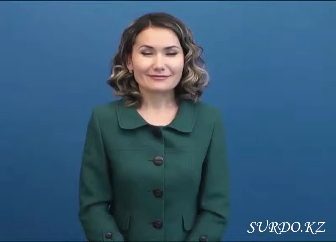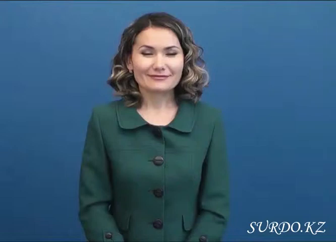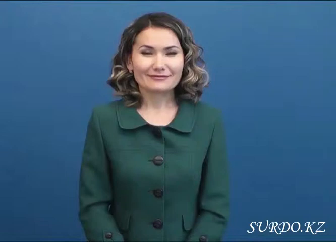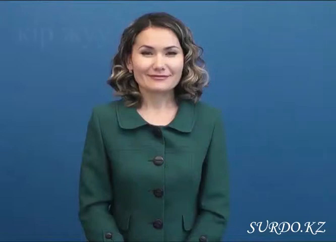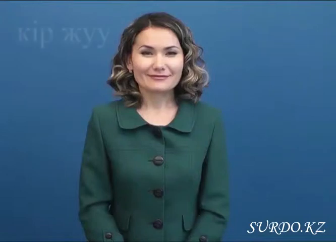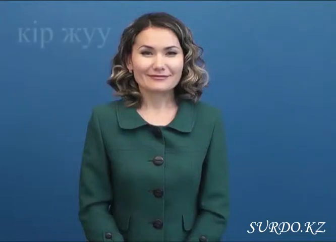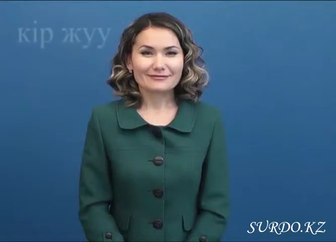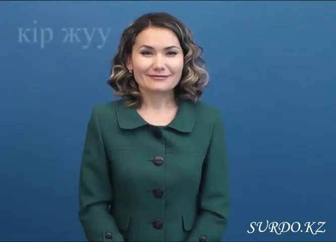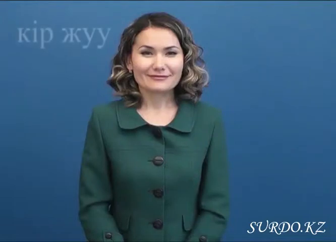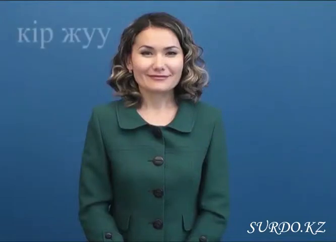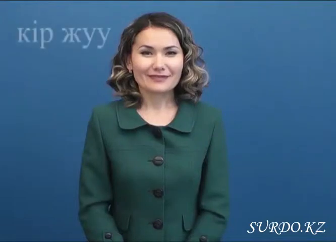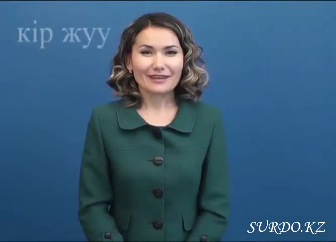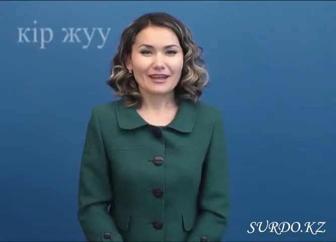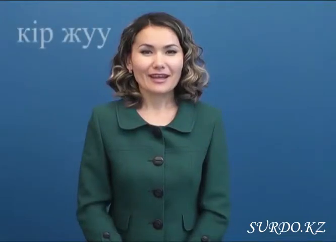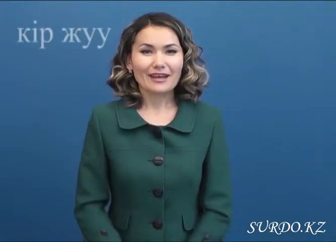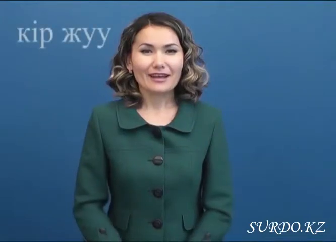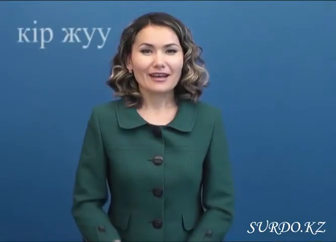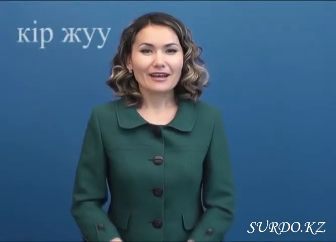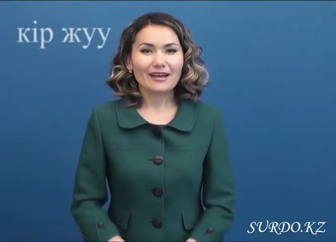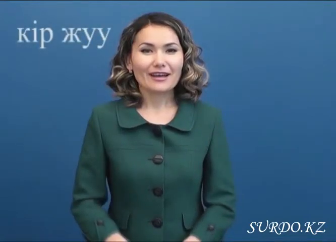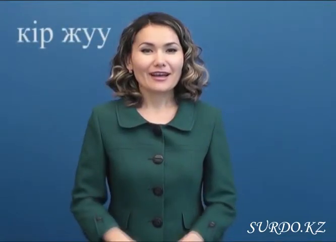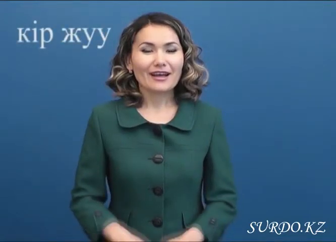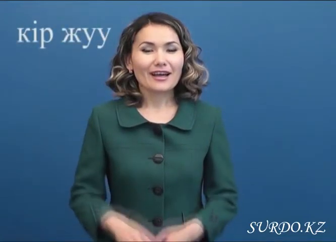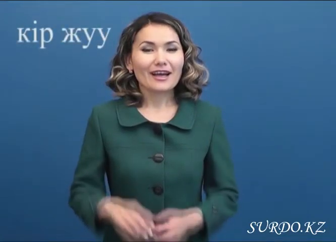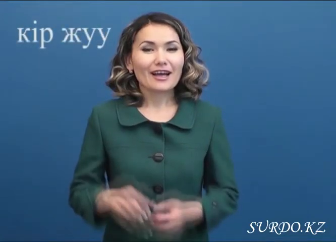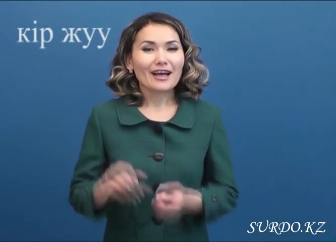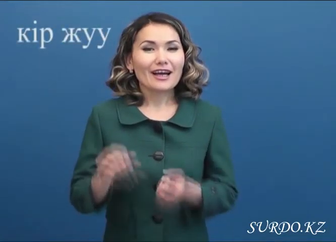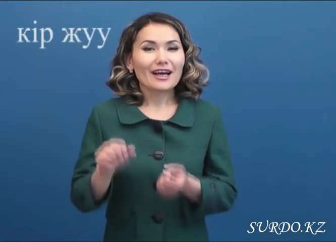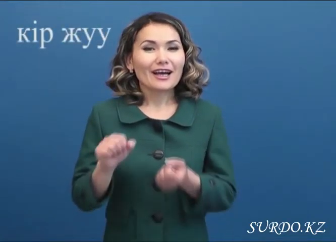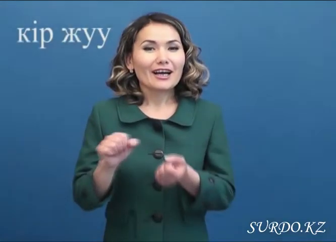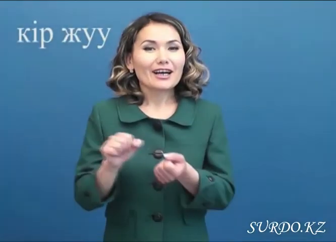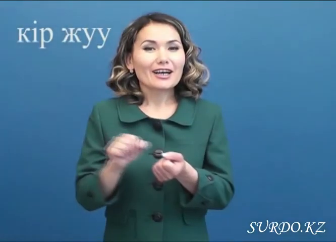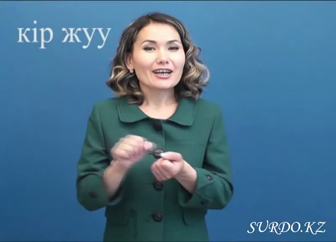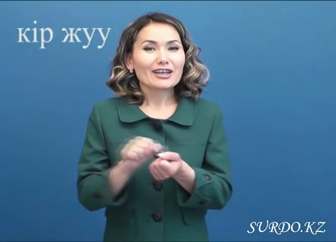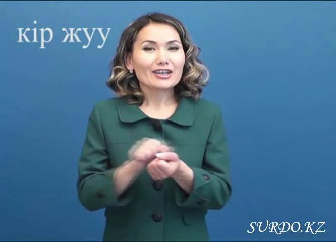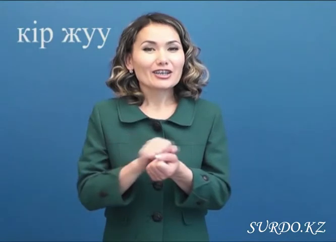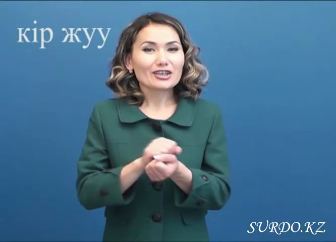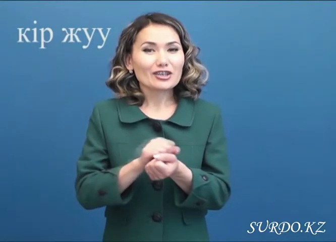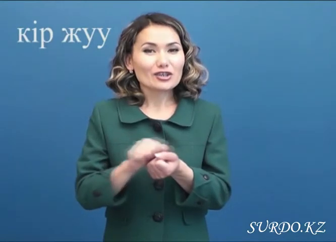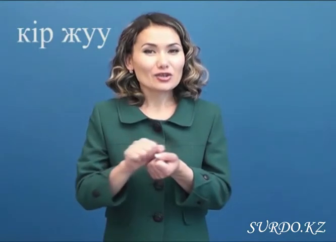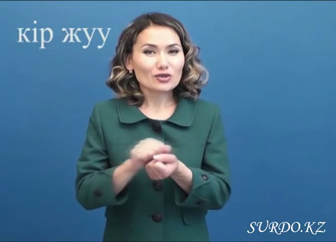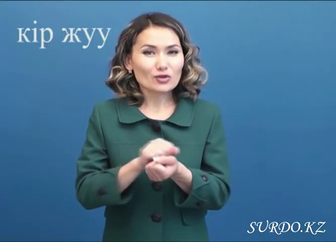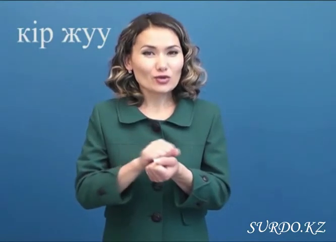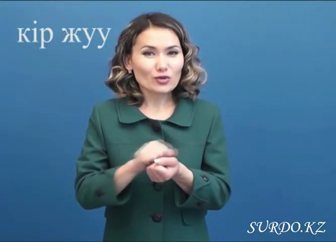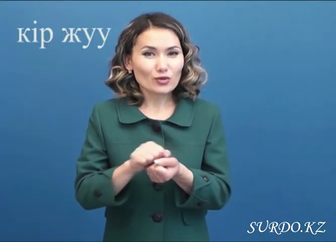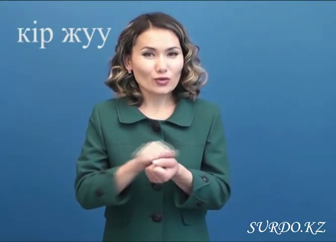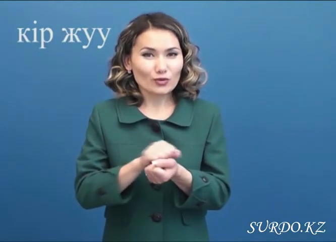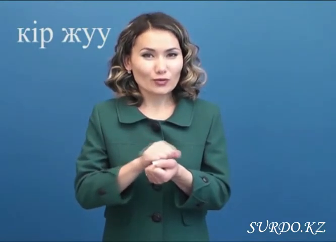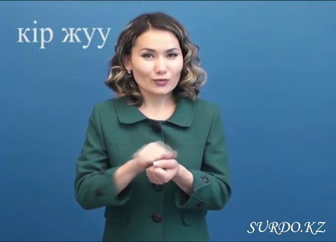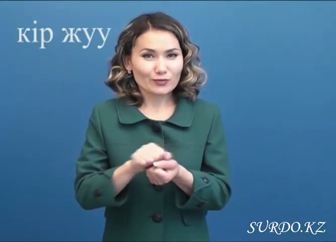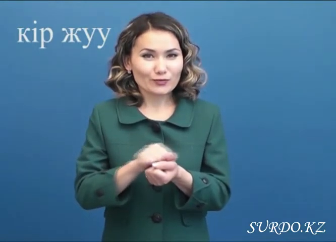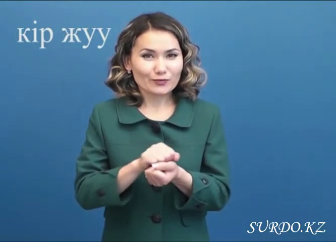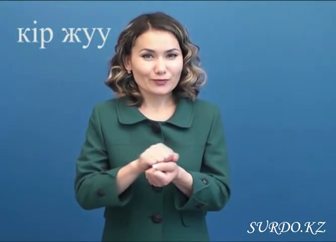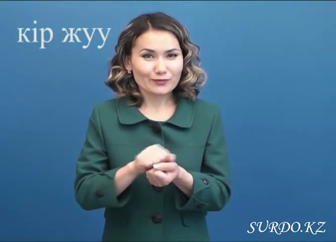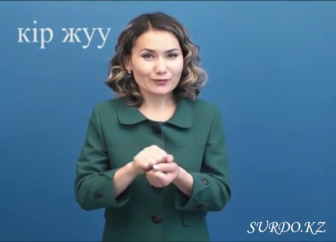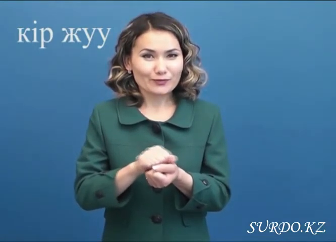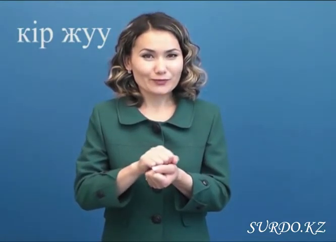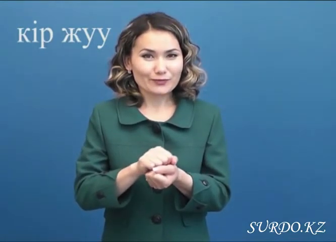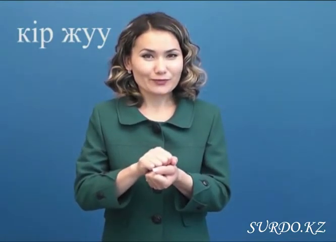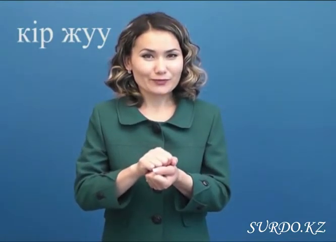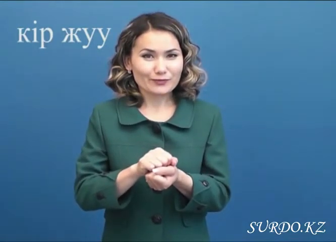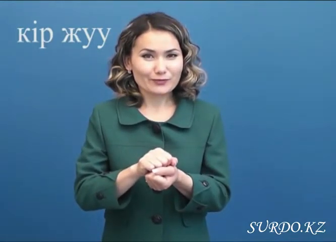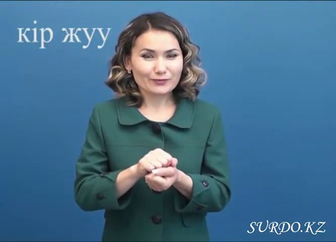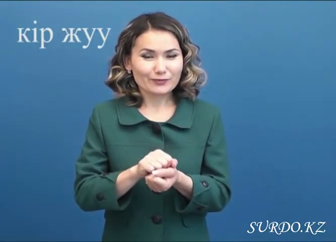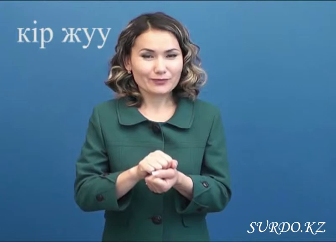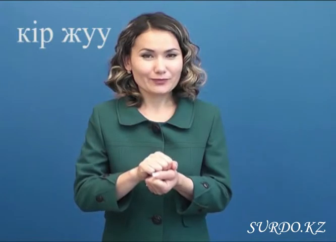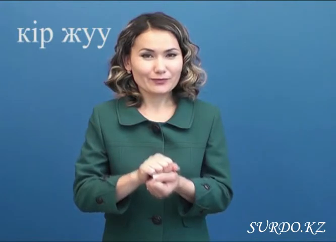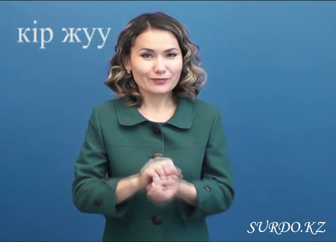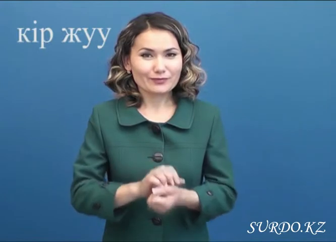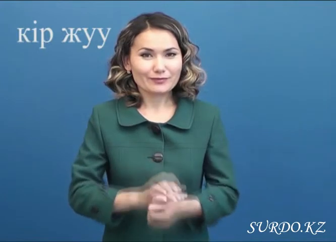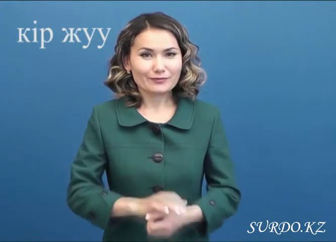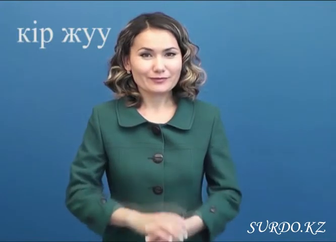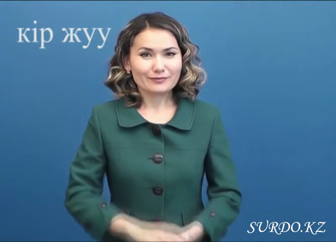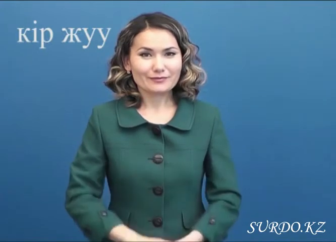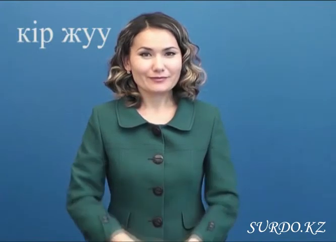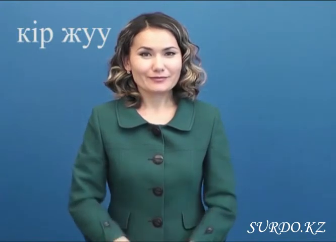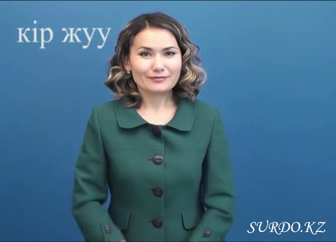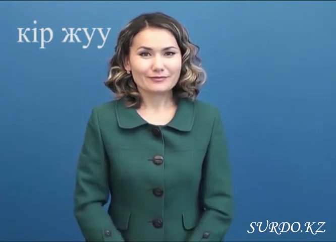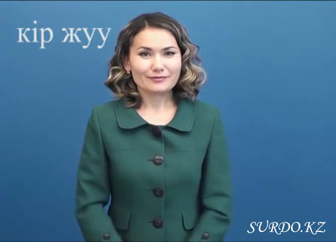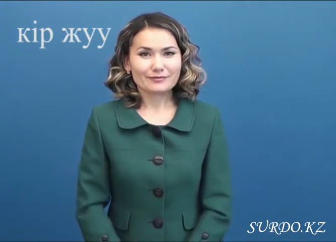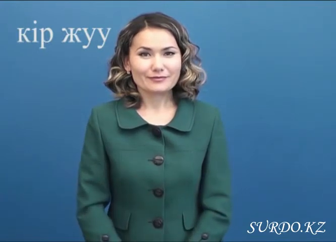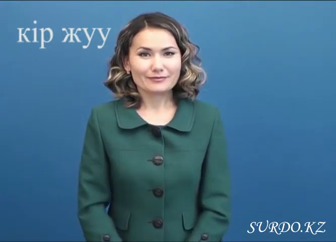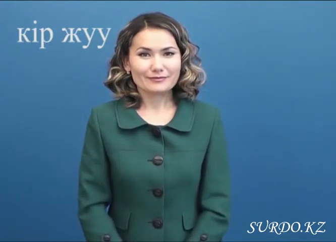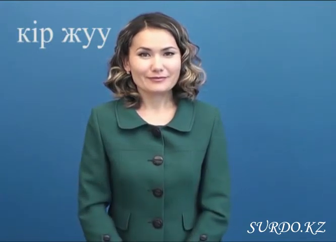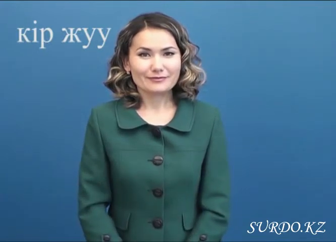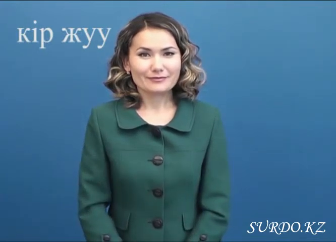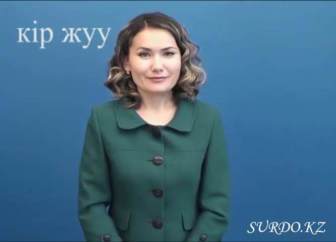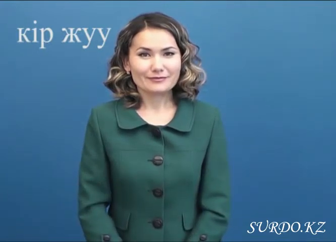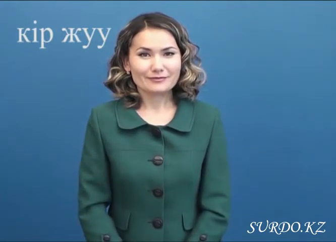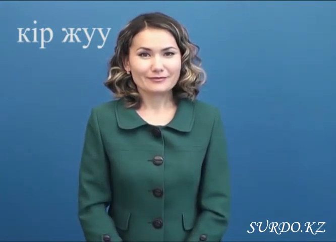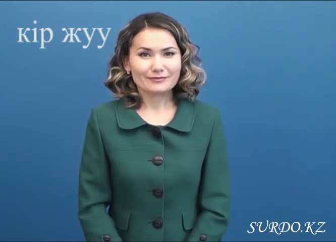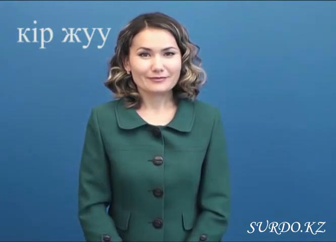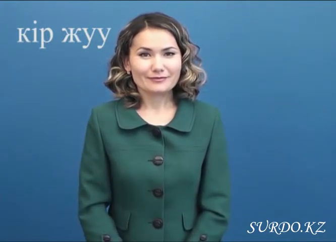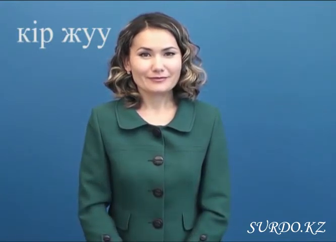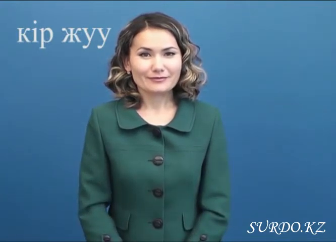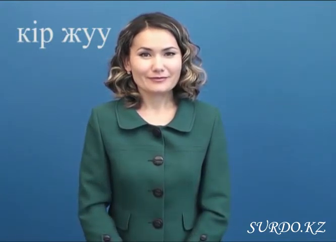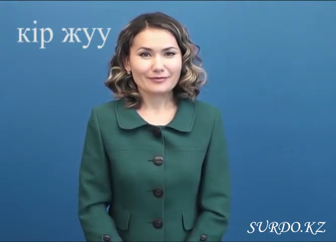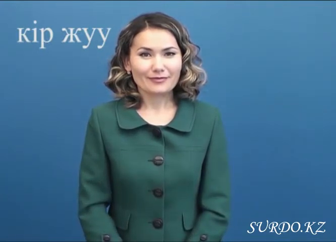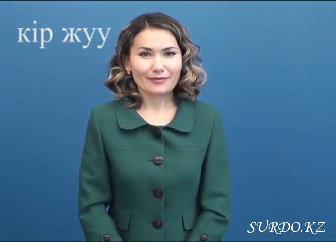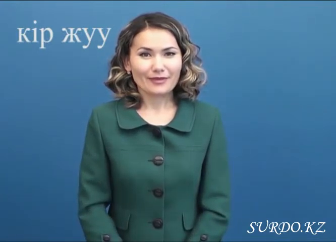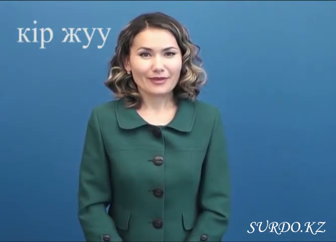Кір жуу